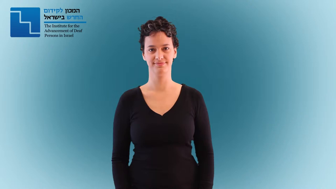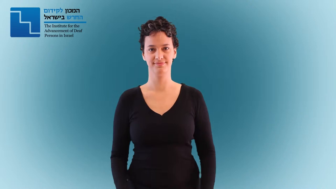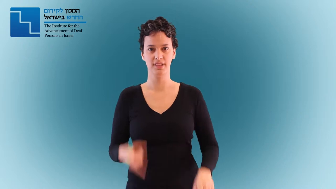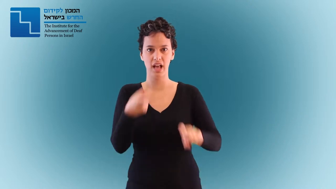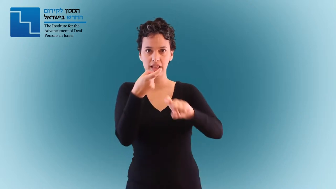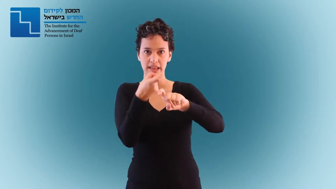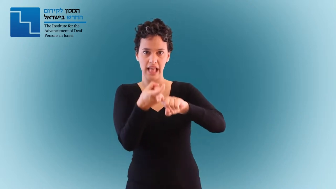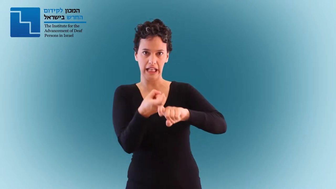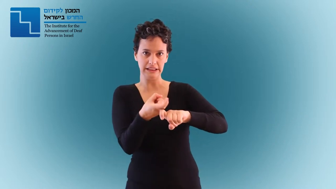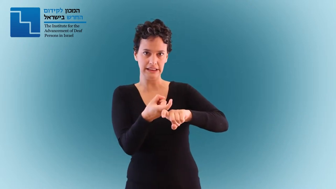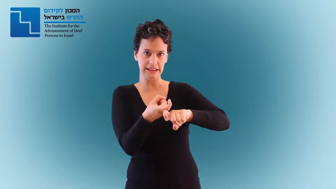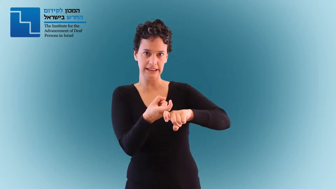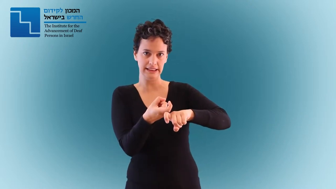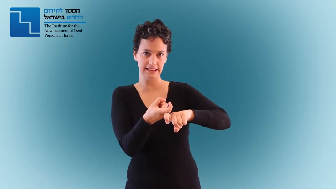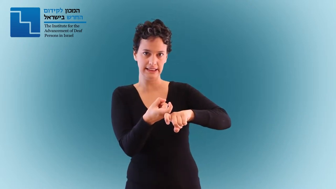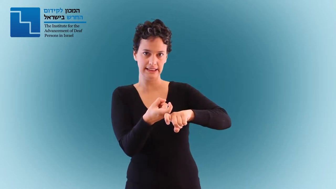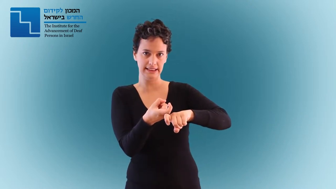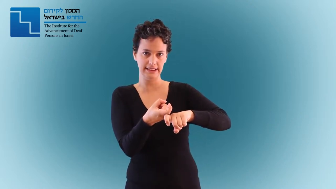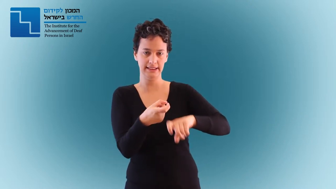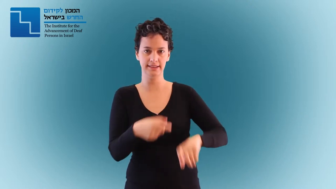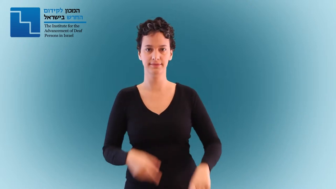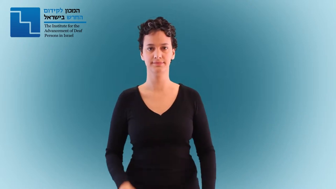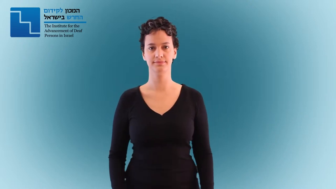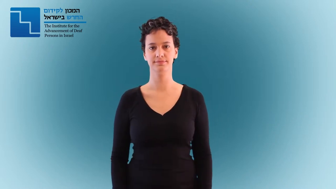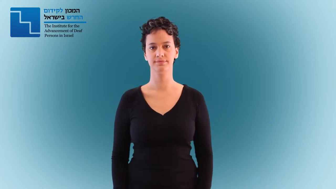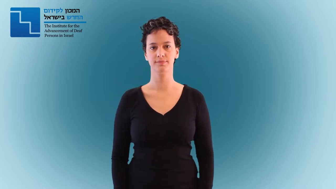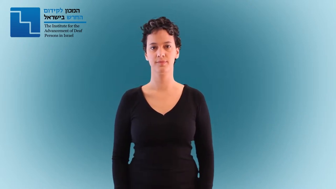נאצי